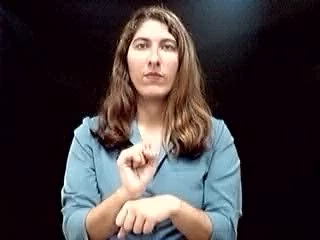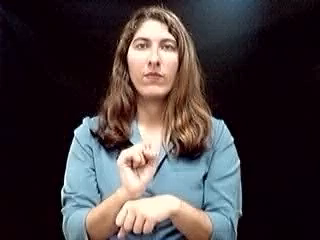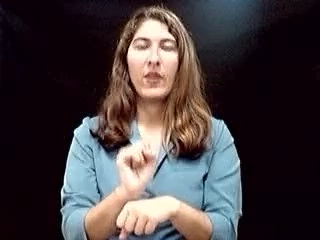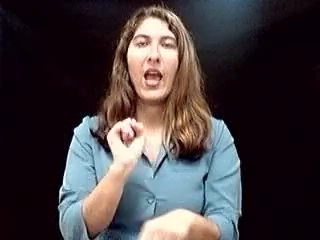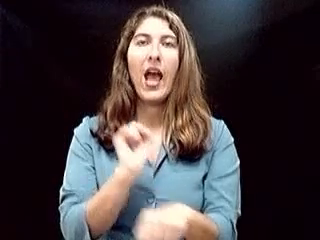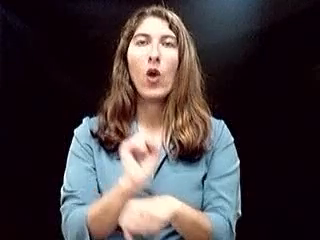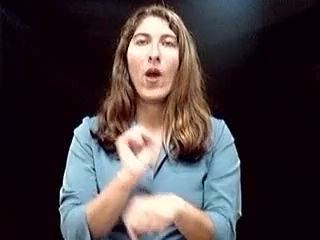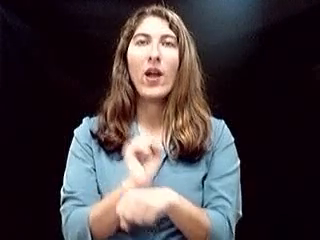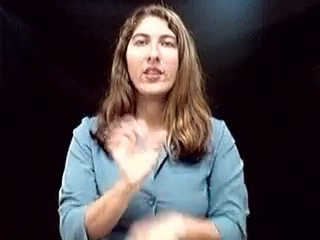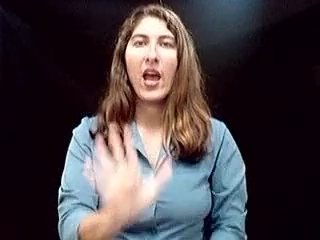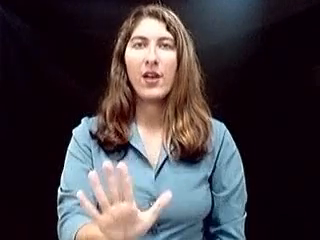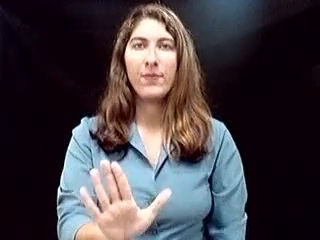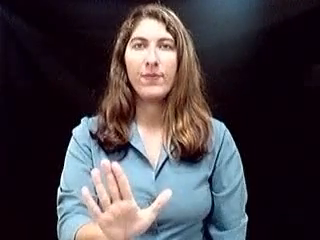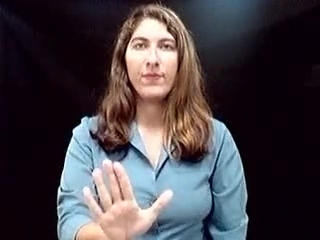aguardar